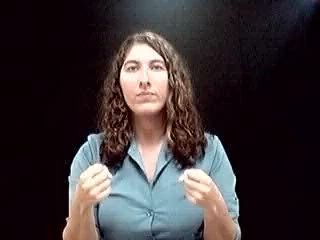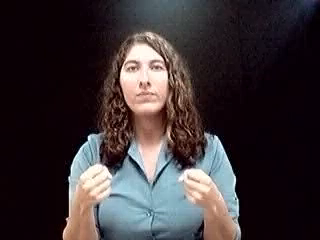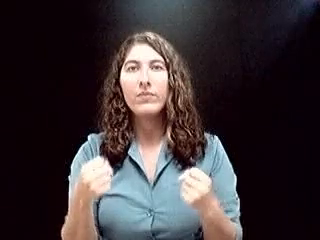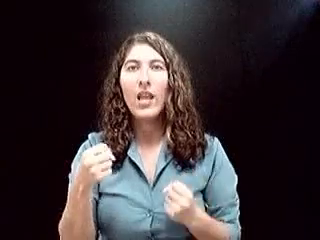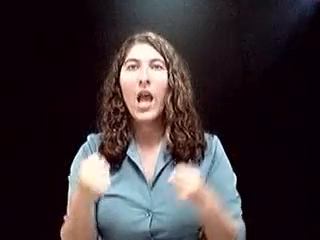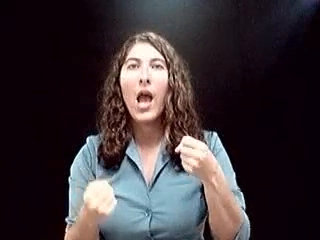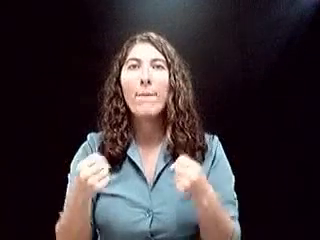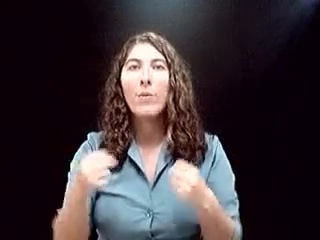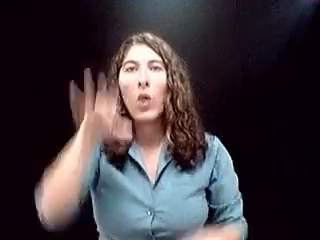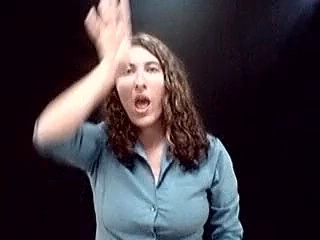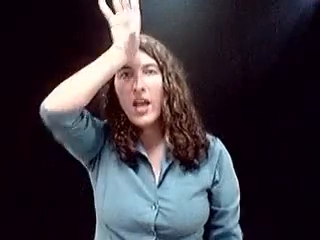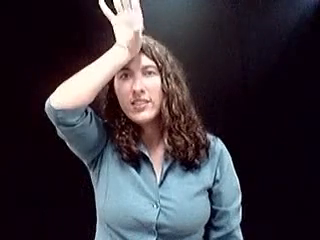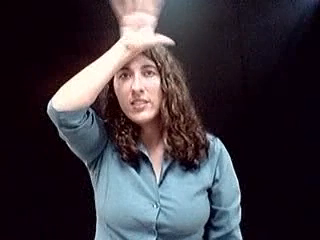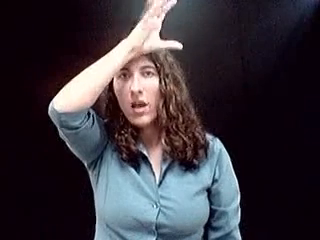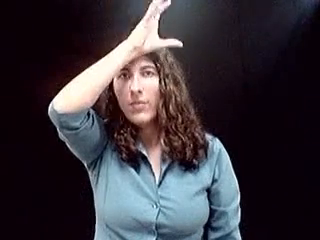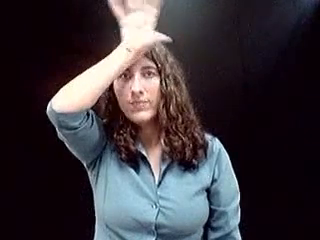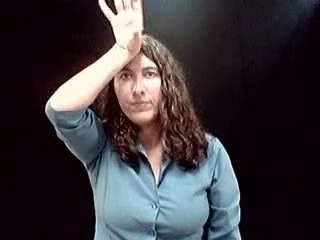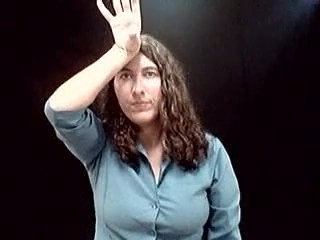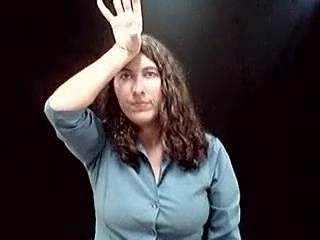ambulancia